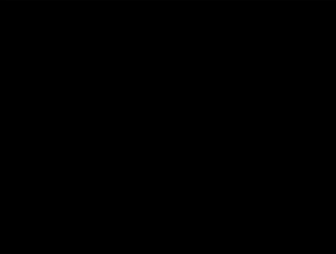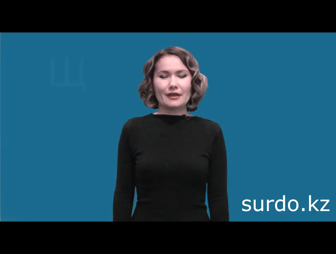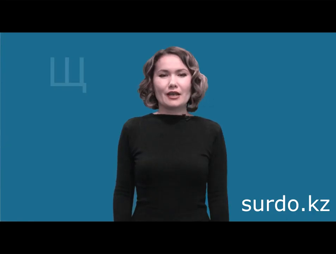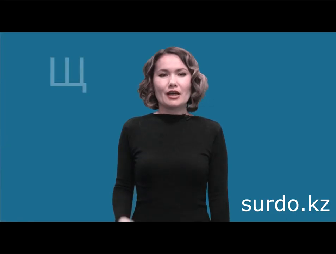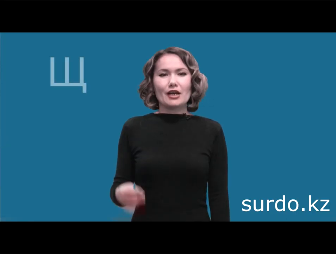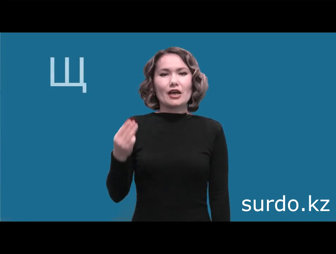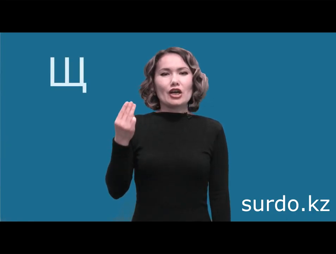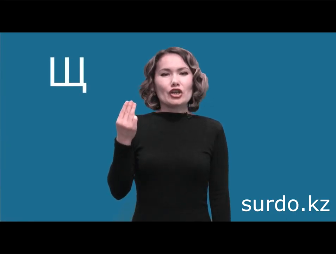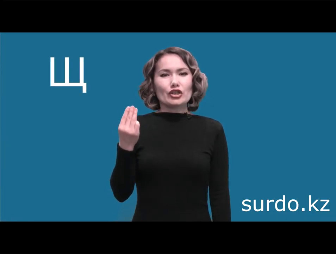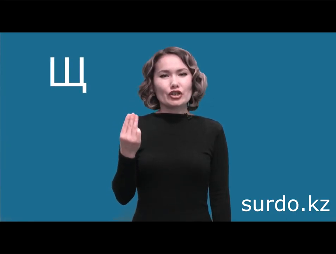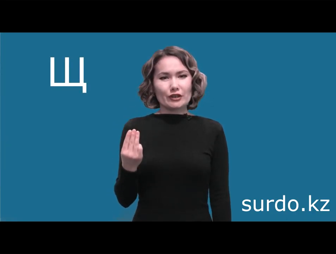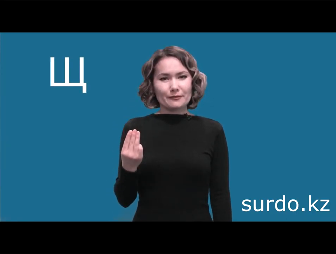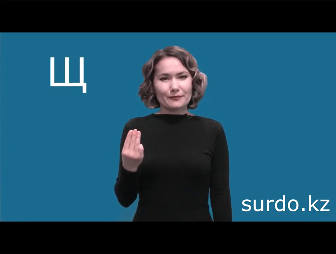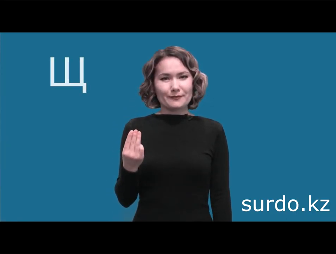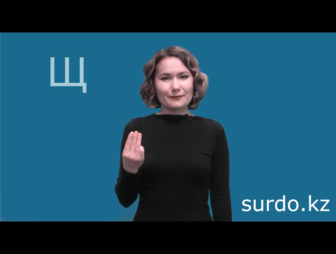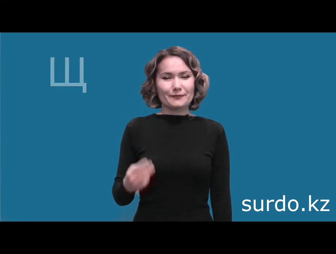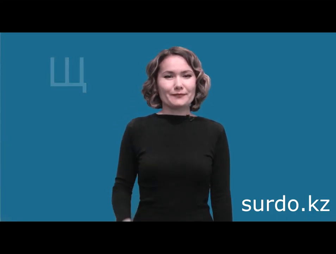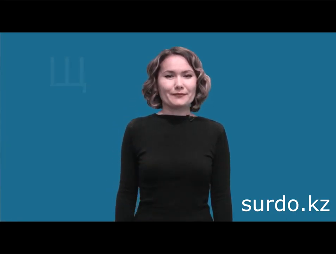щ